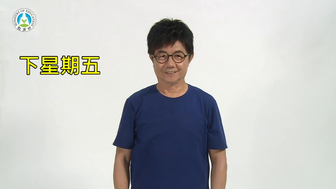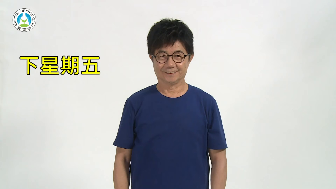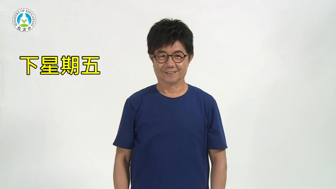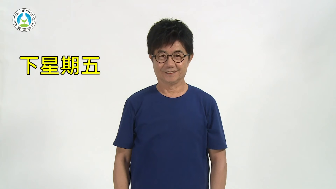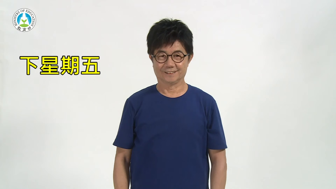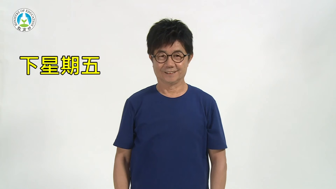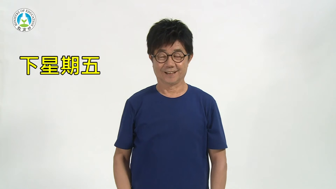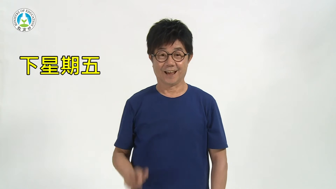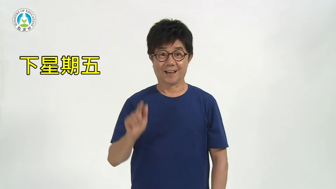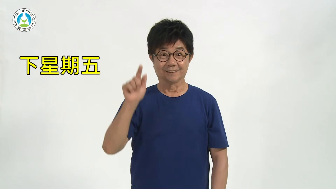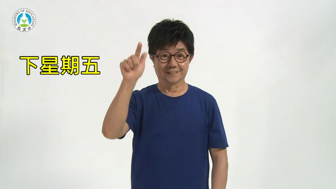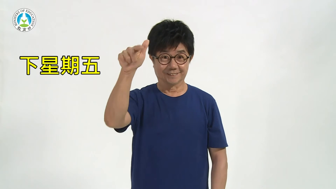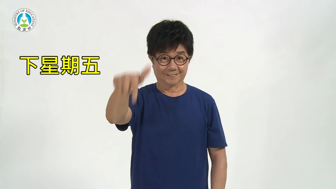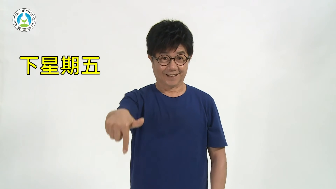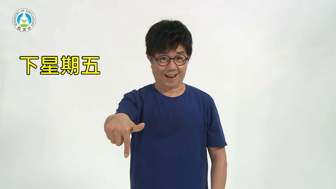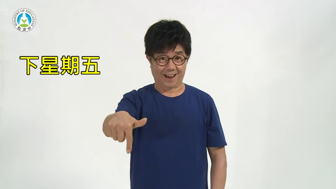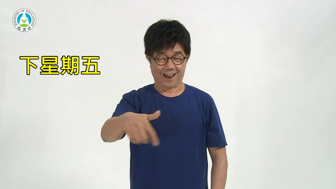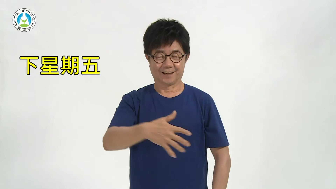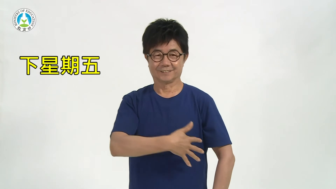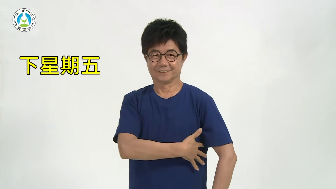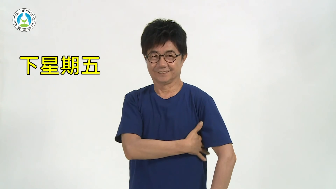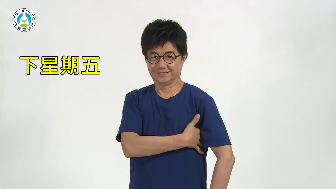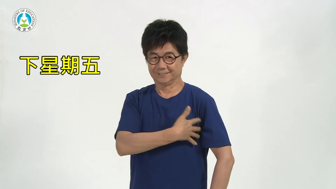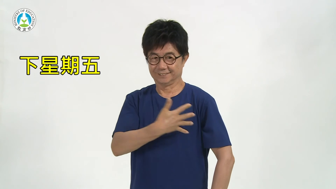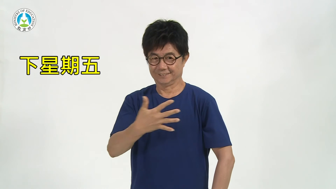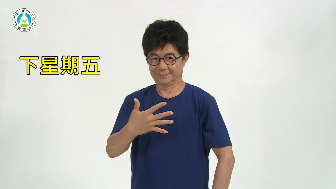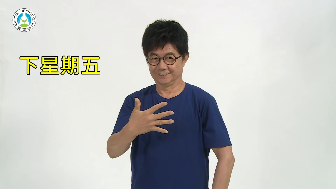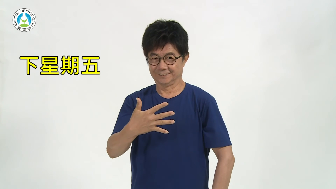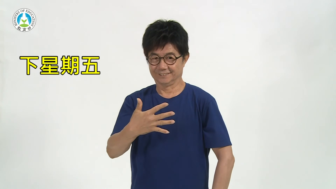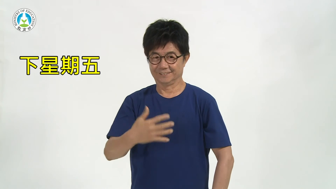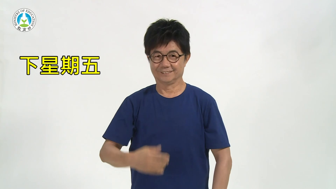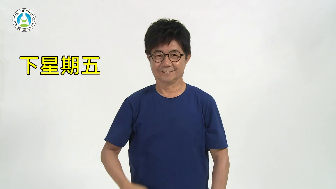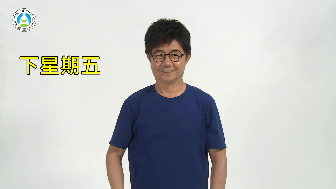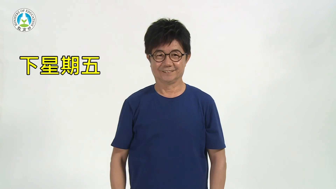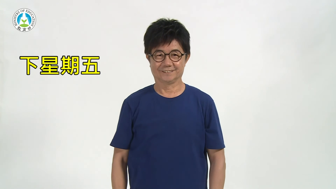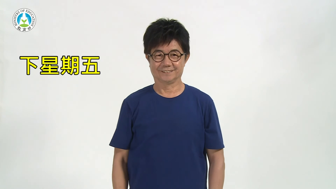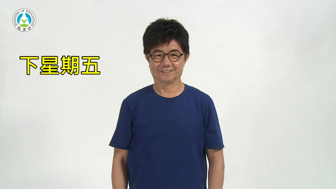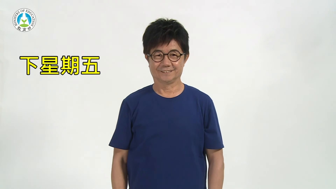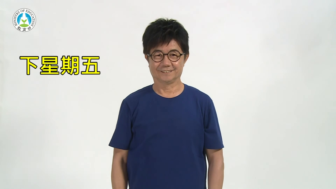下星期五